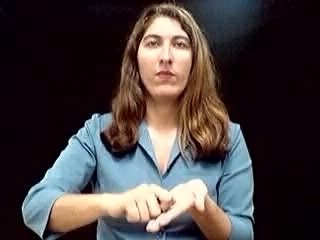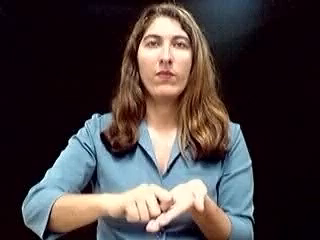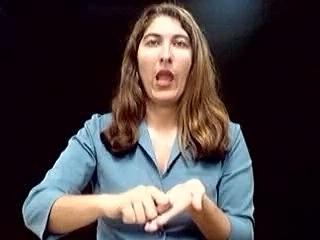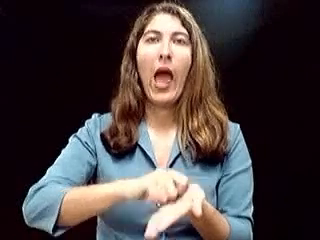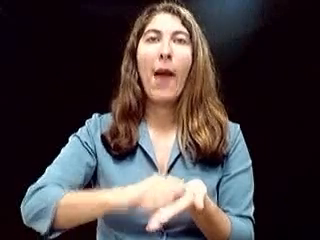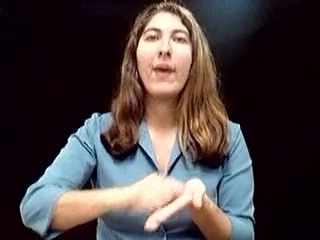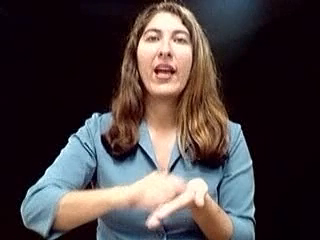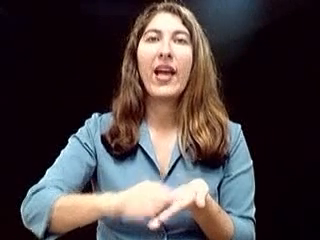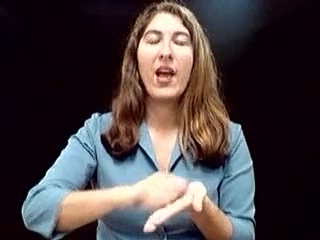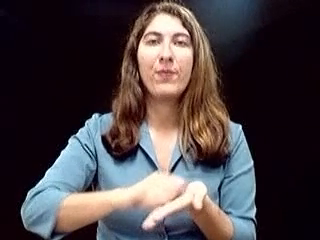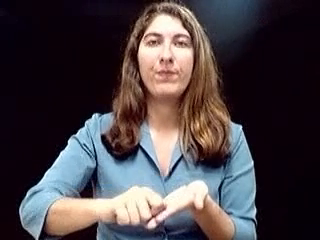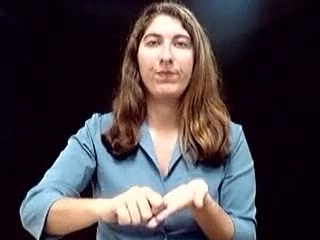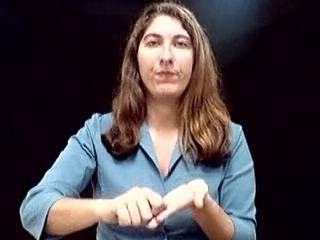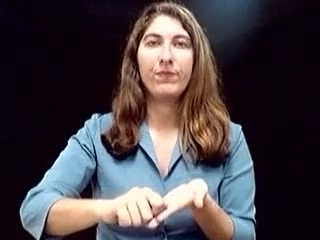apagar